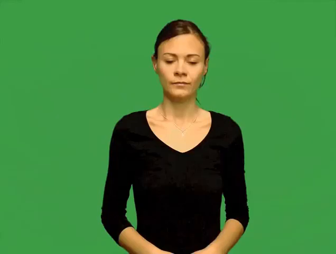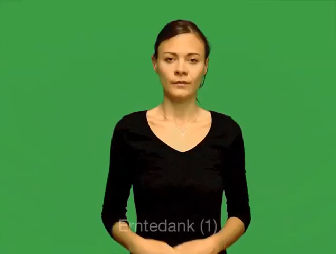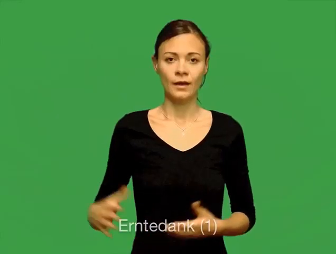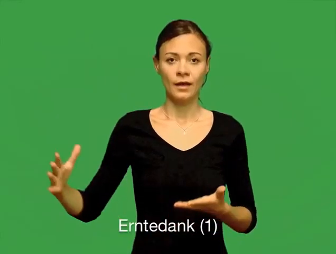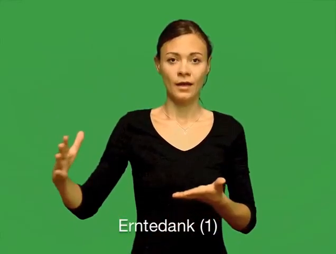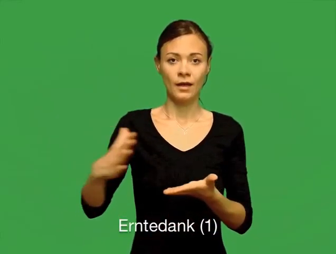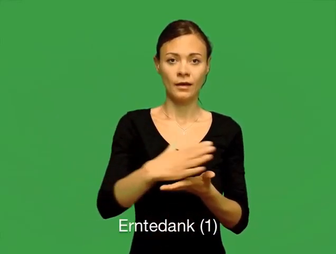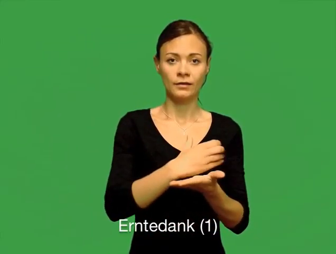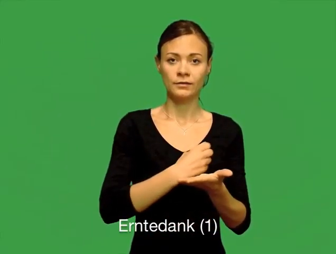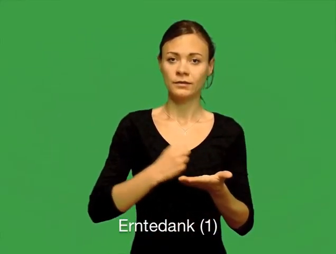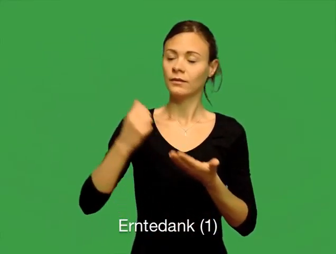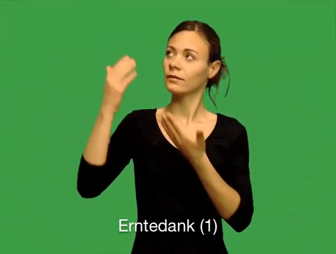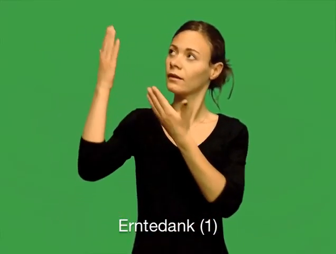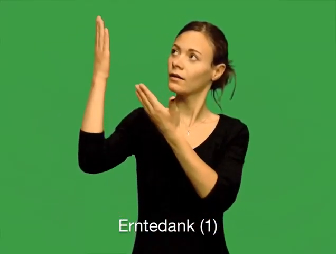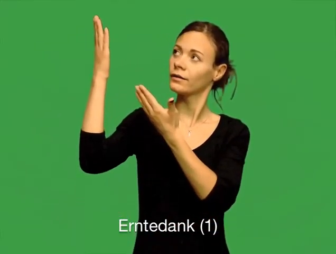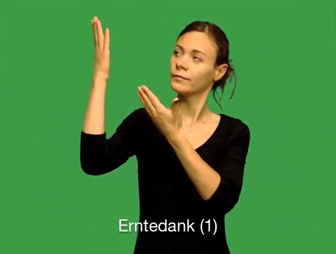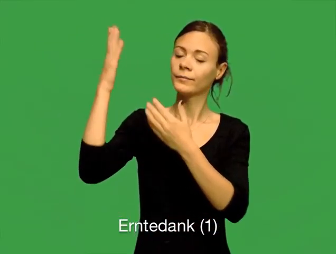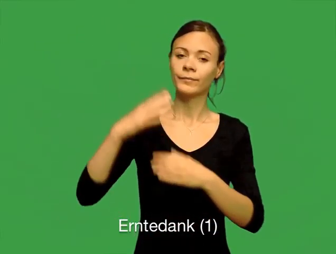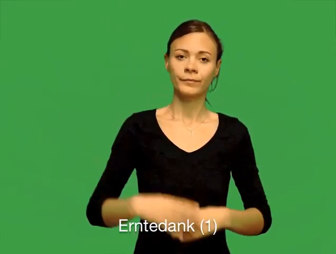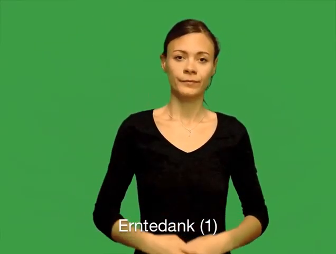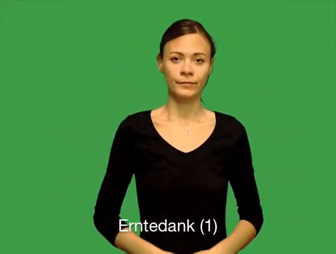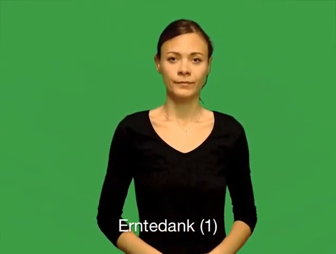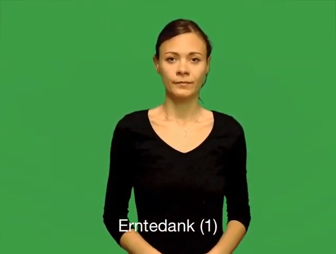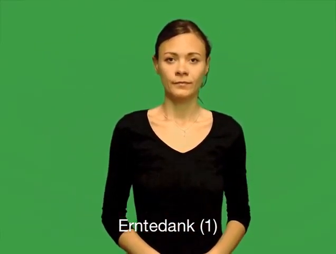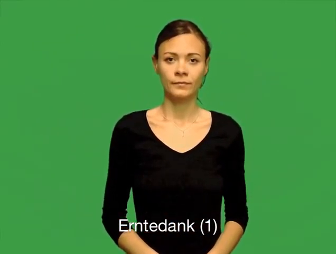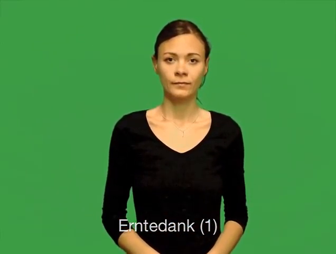Erntedank